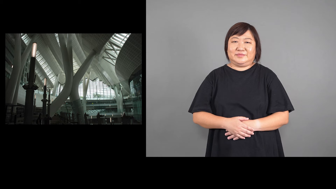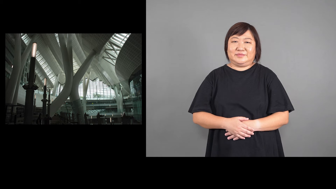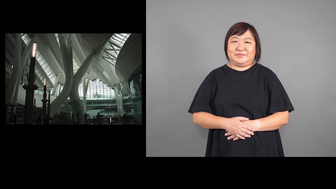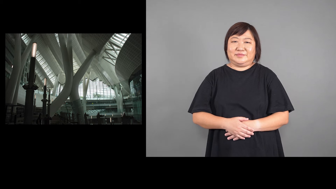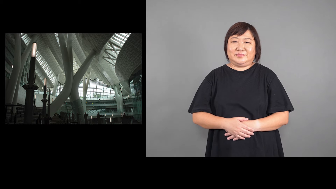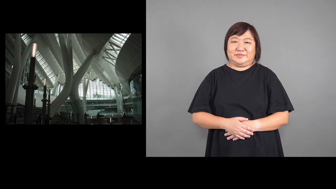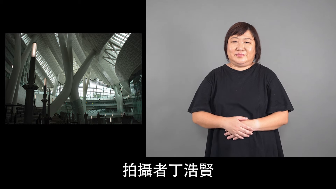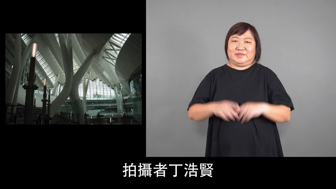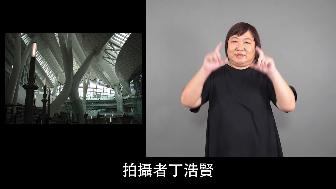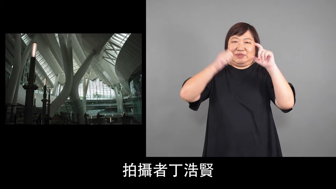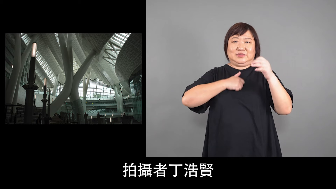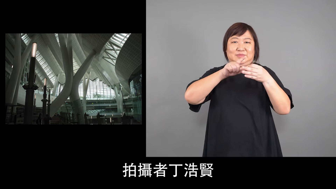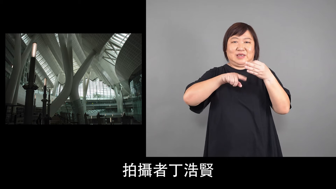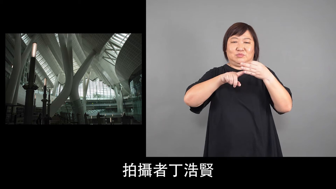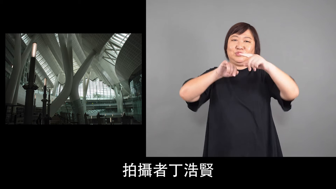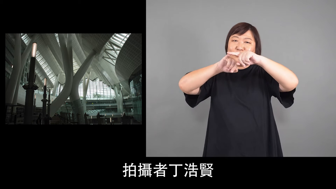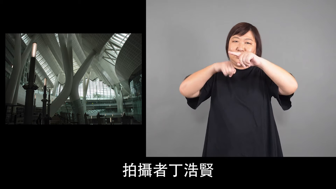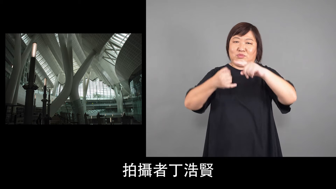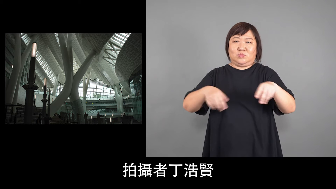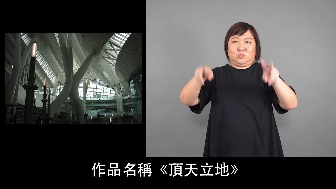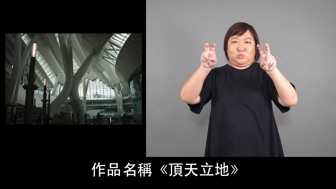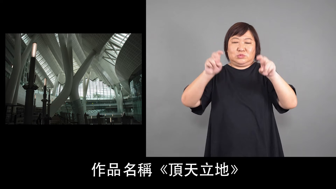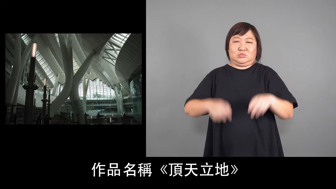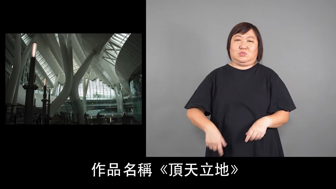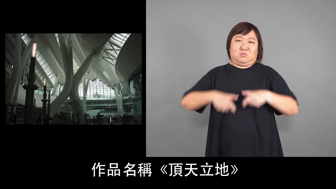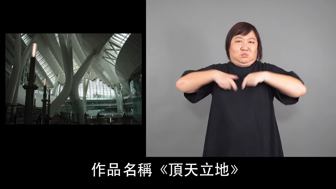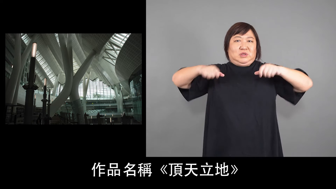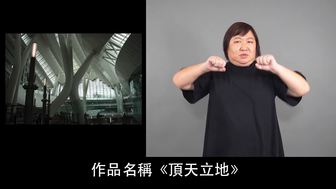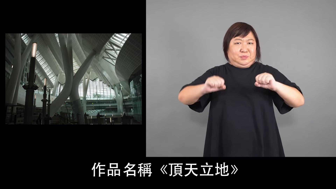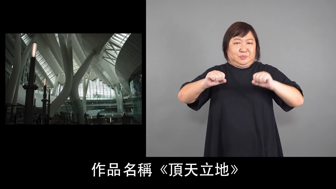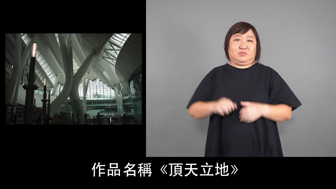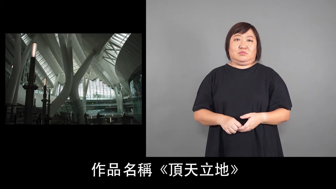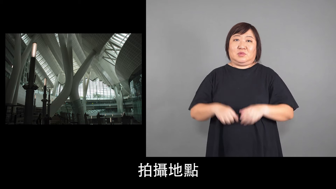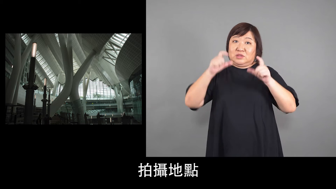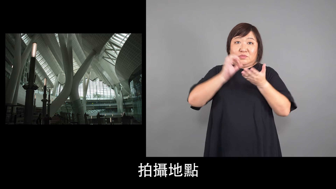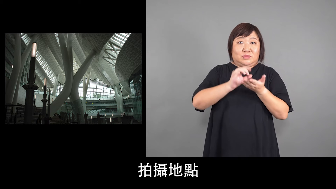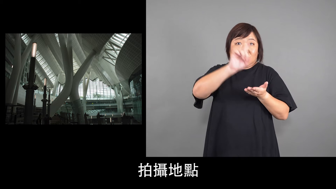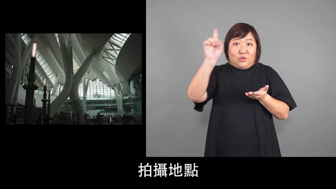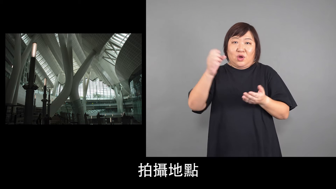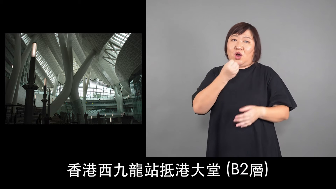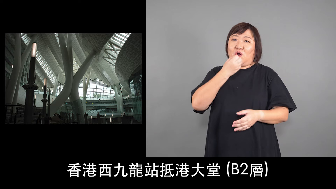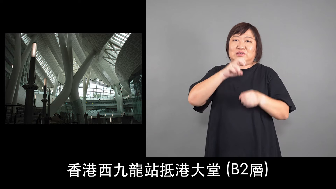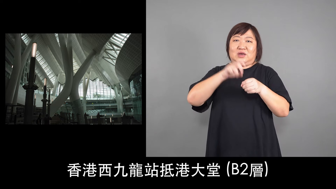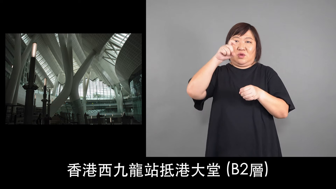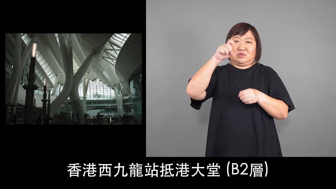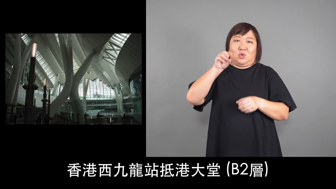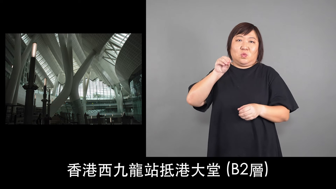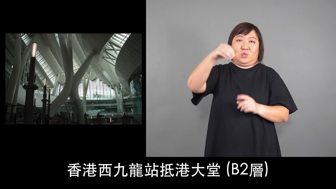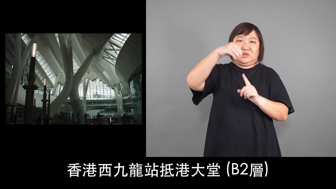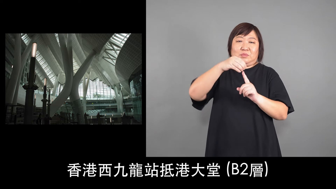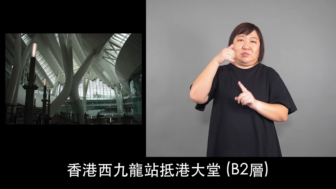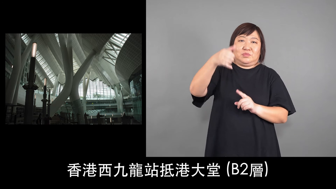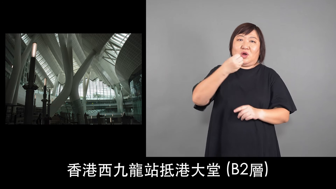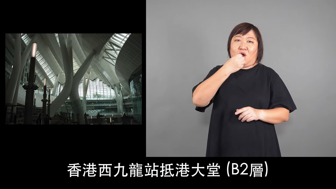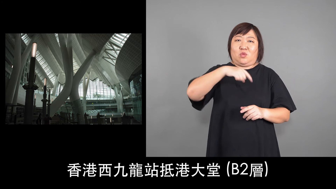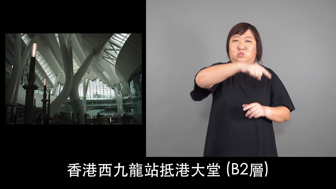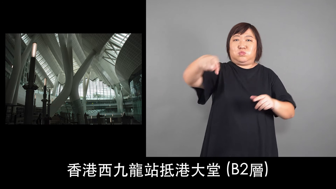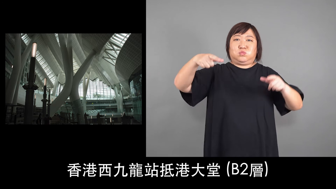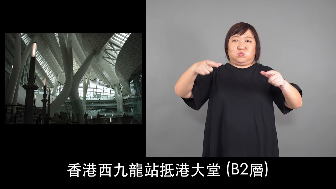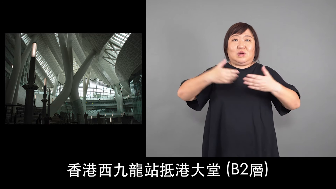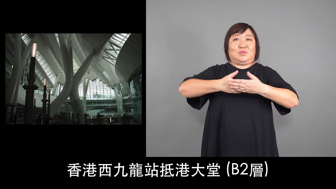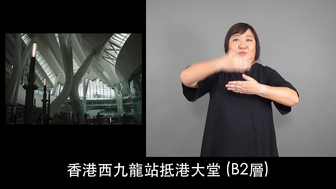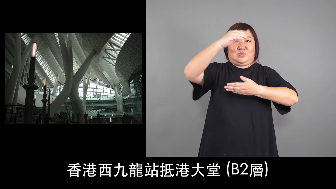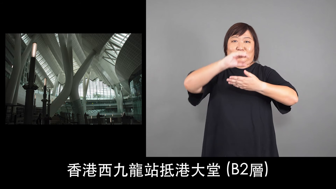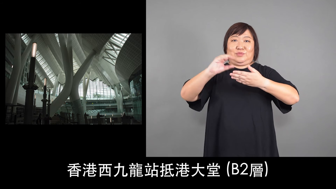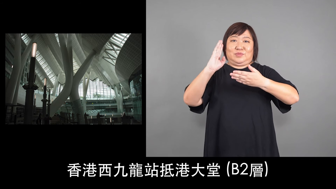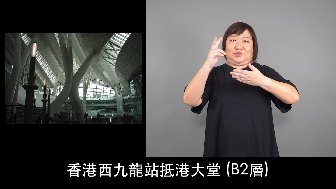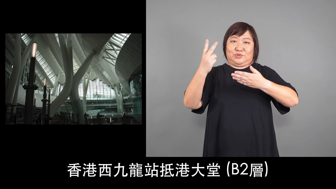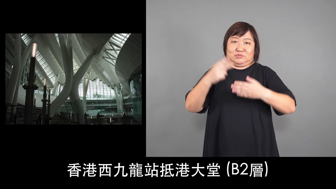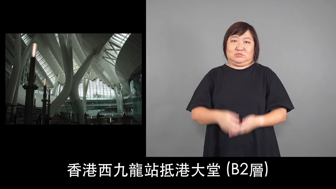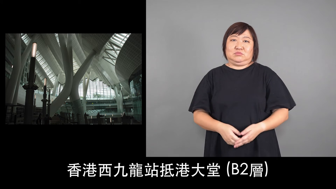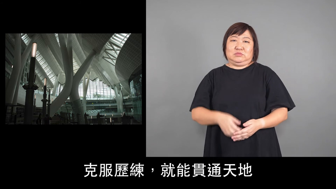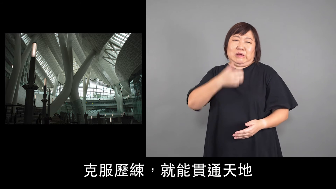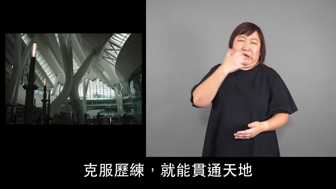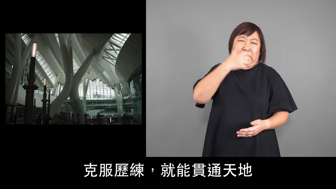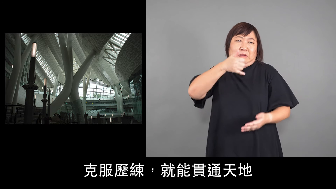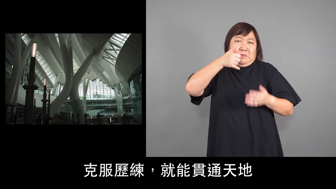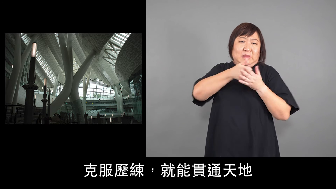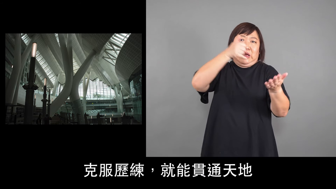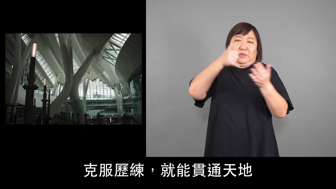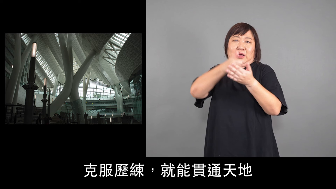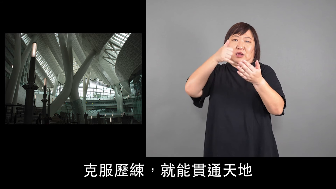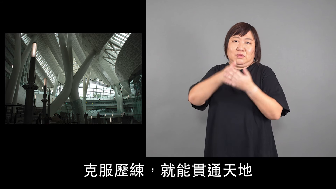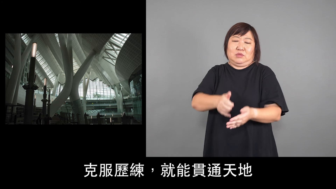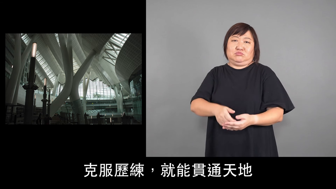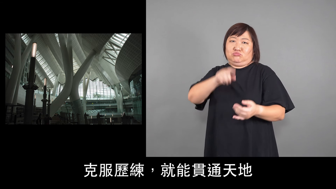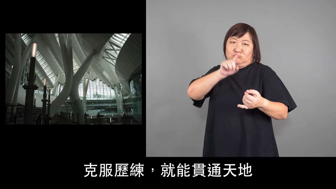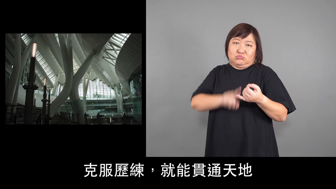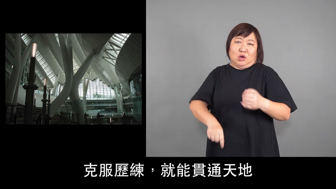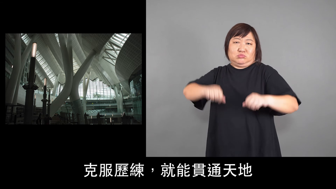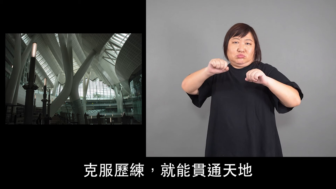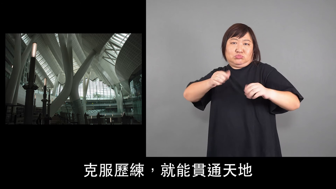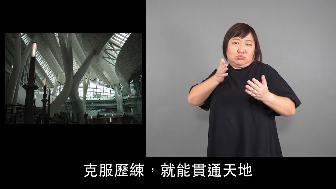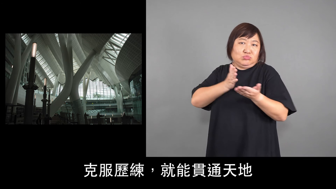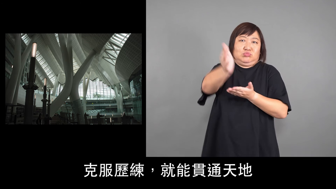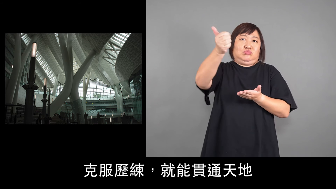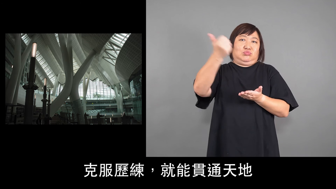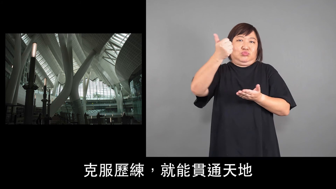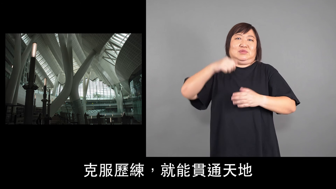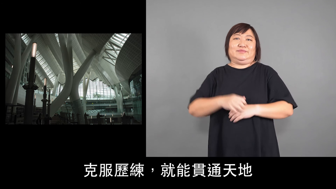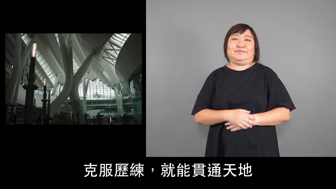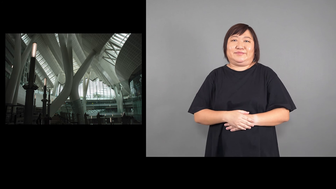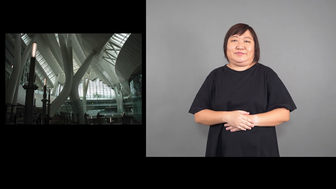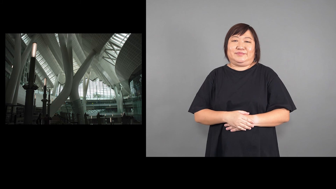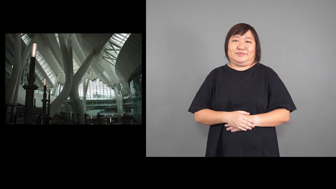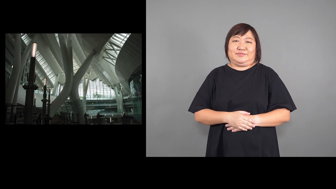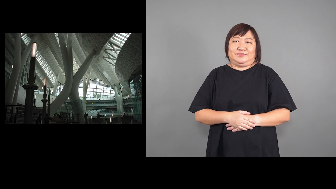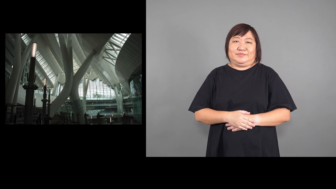頂天立地